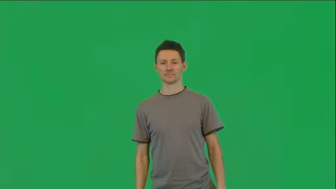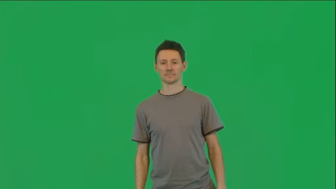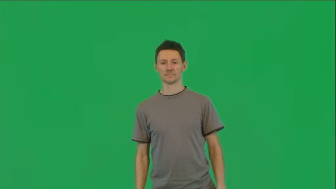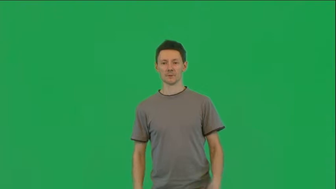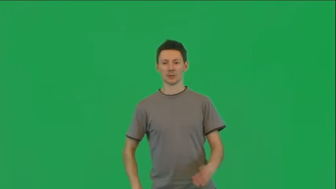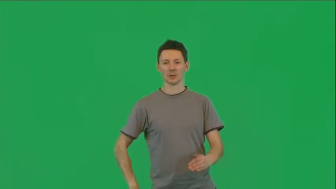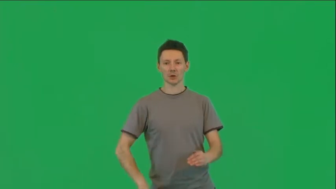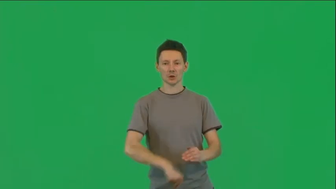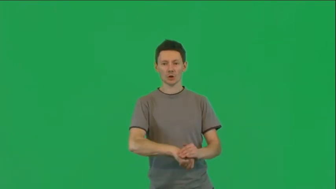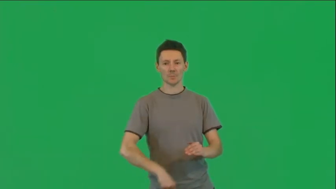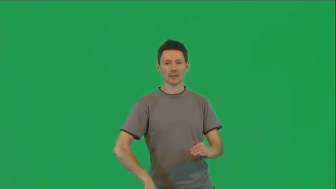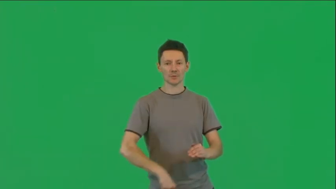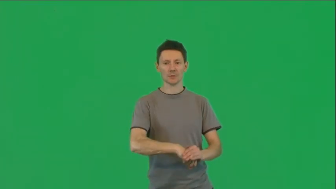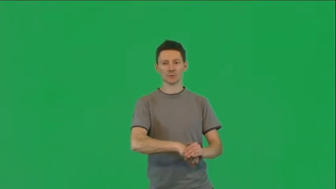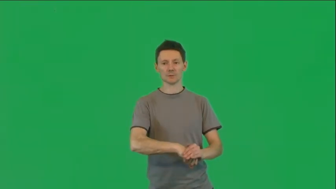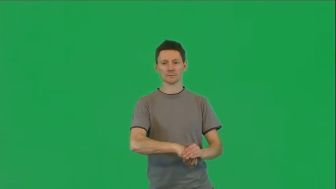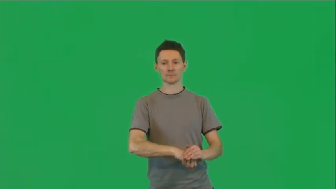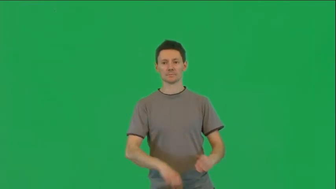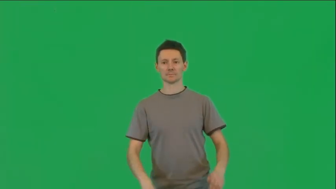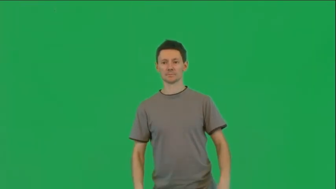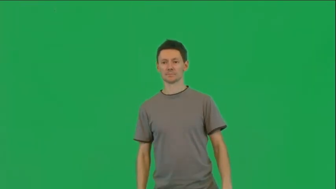kopać piłkę